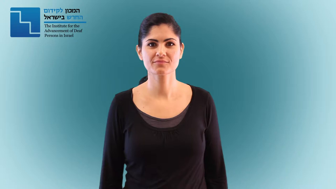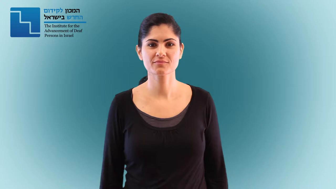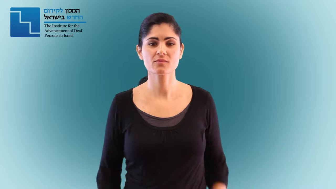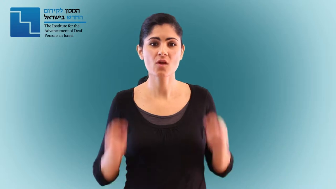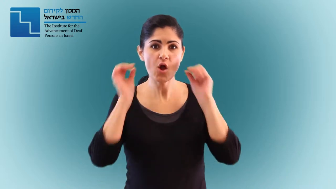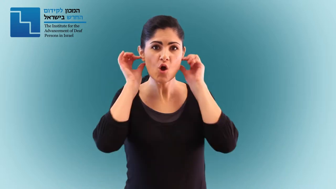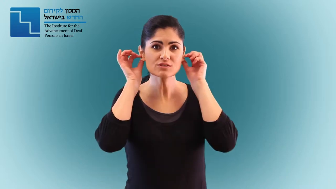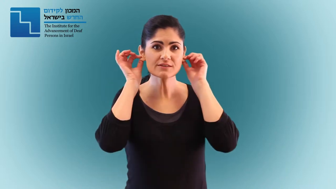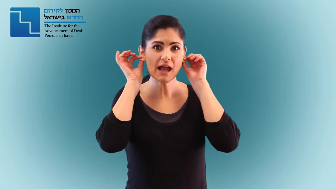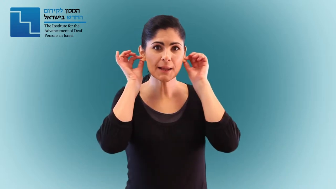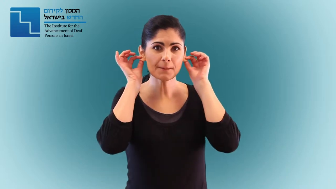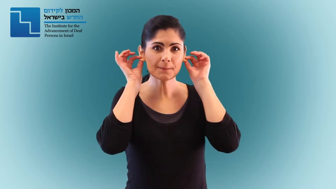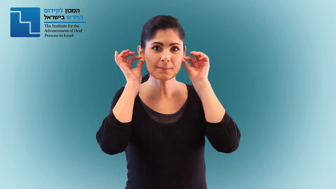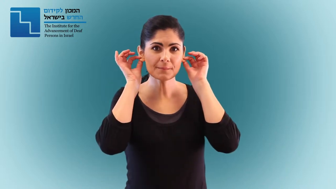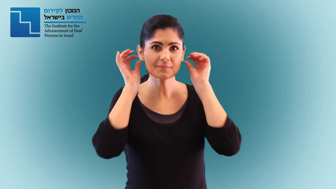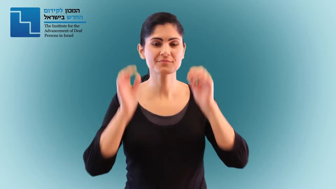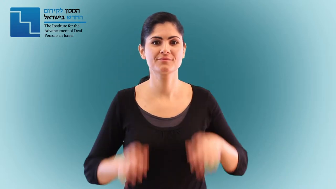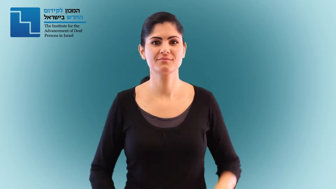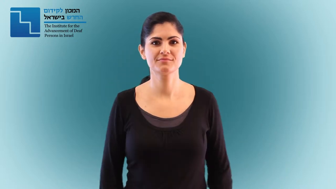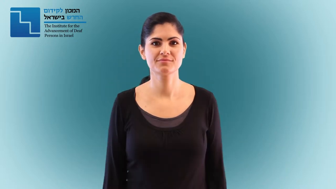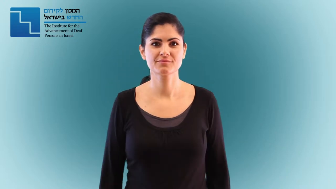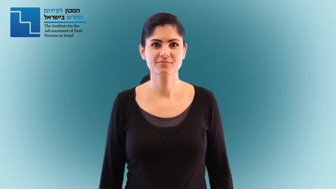אוזניים